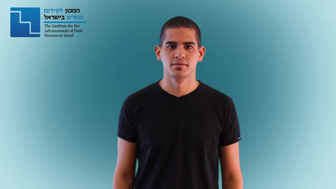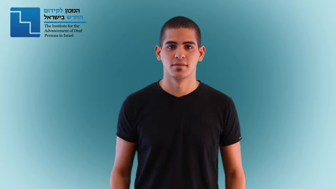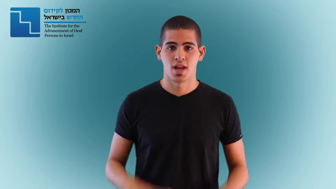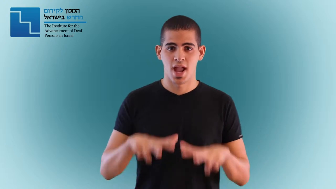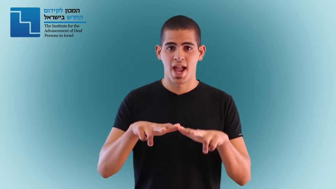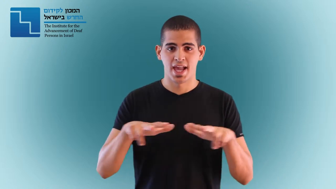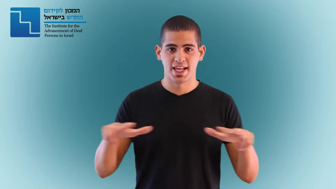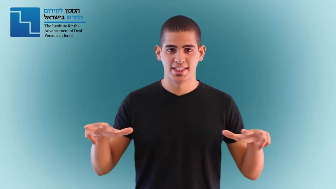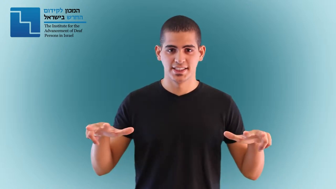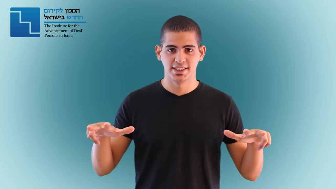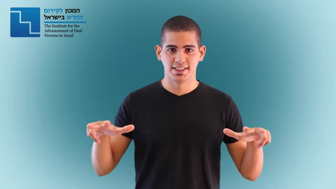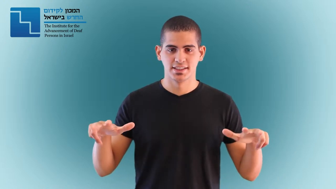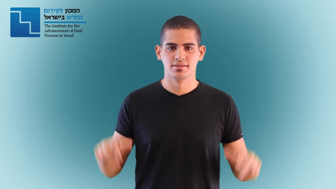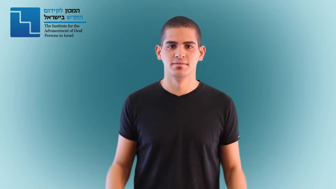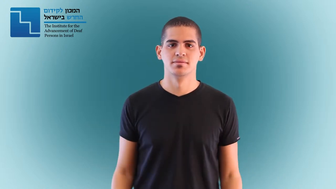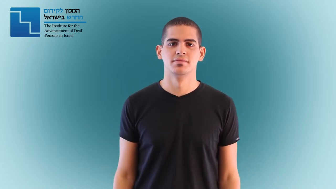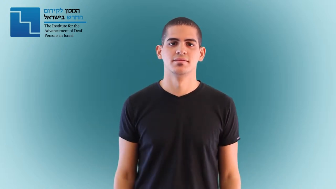ארץ